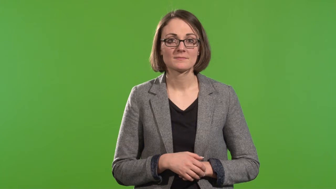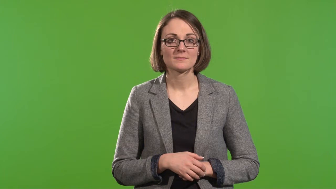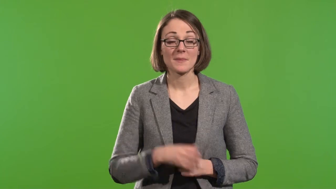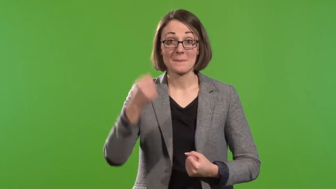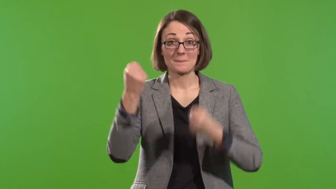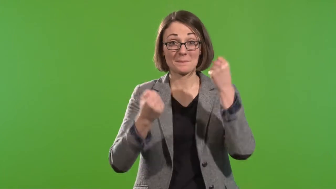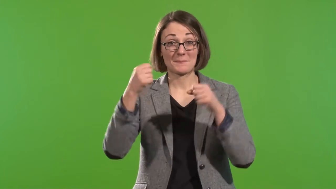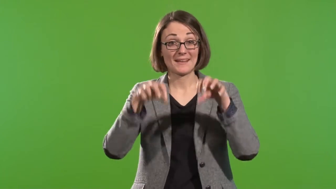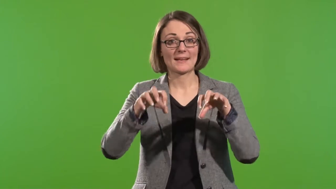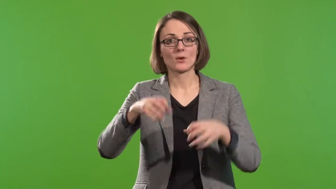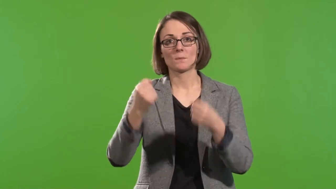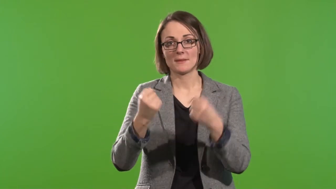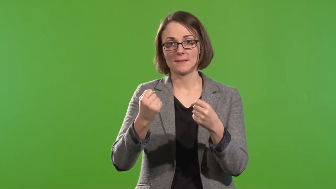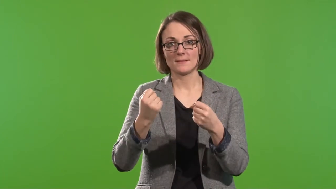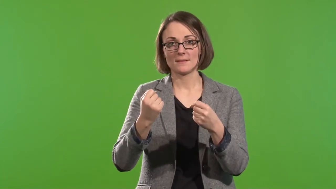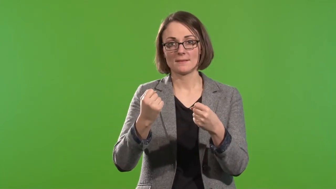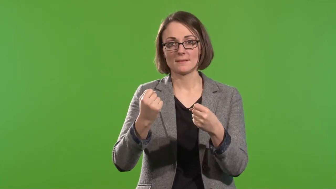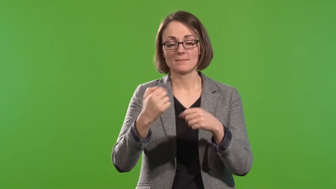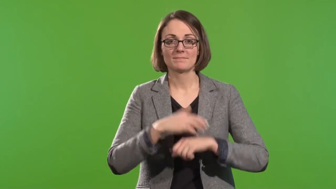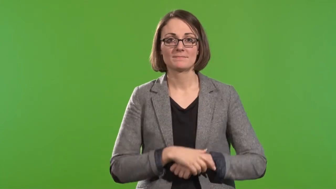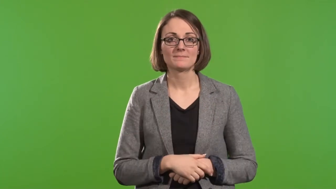Bílaleigubíll